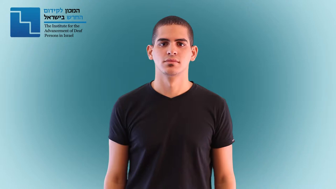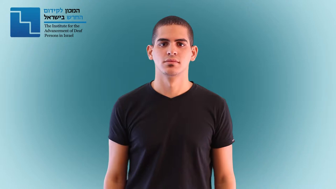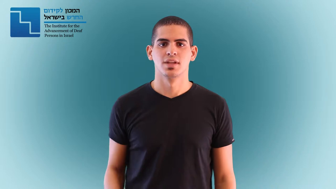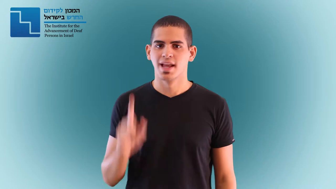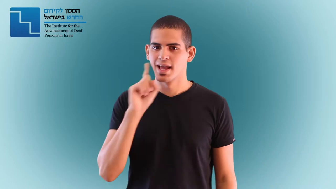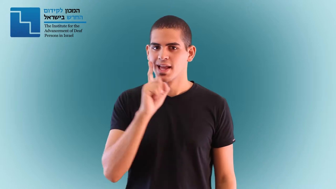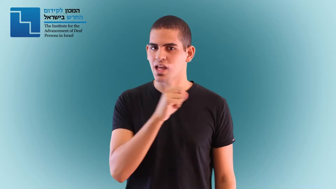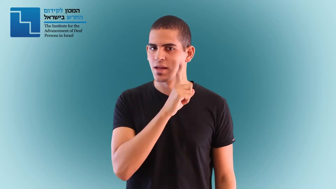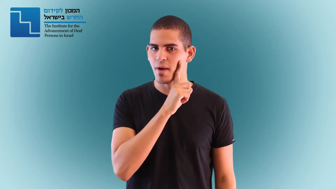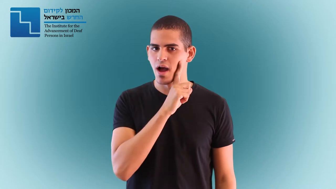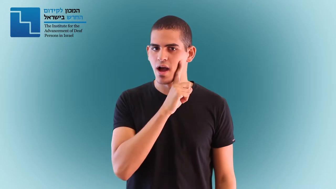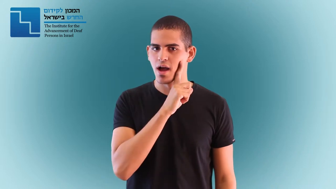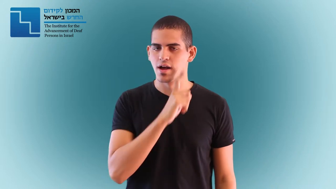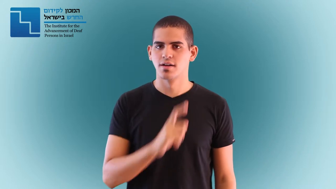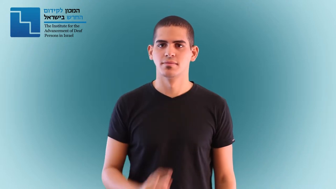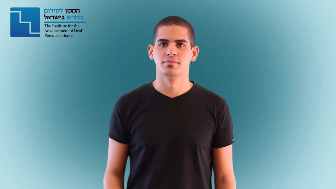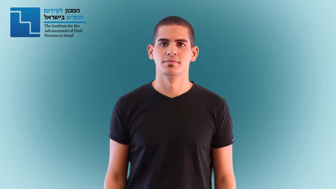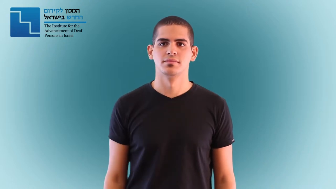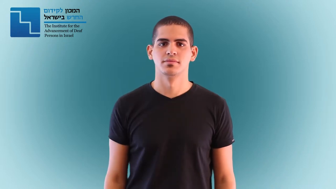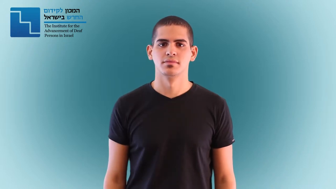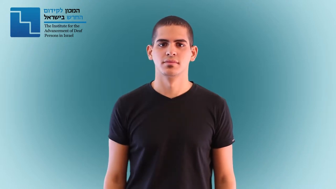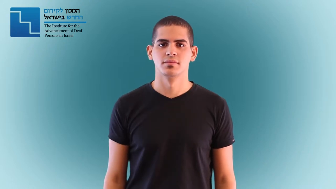אימא